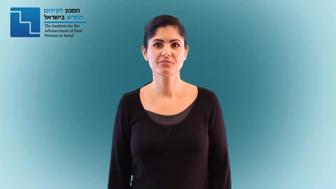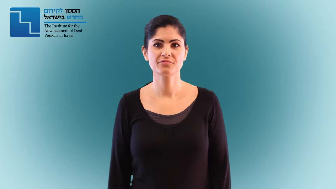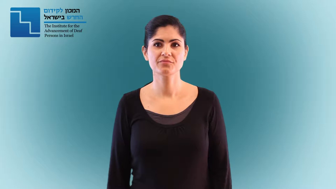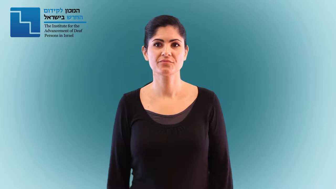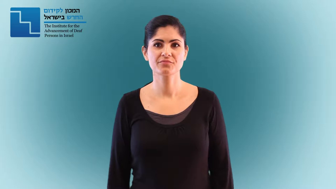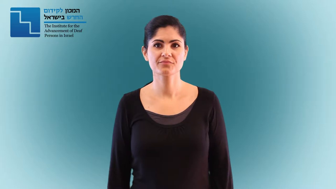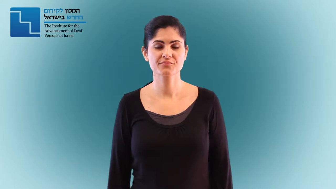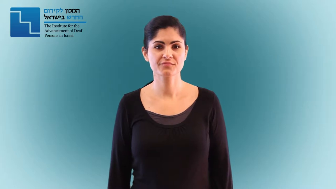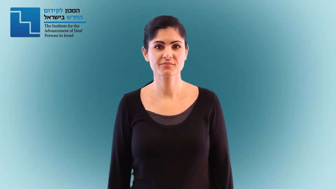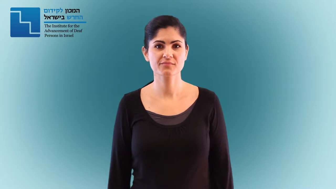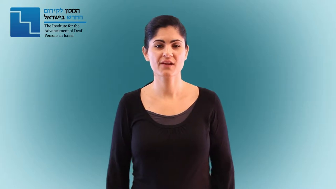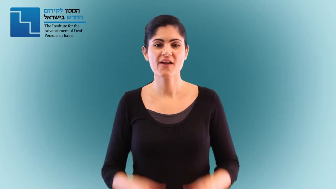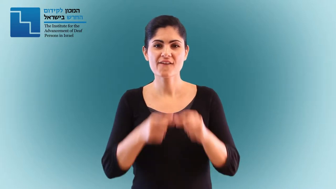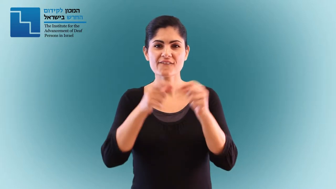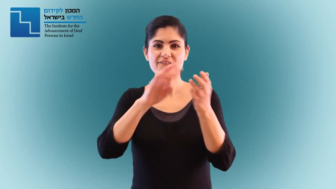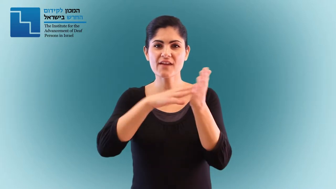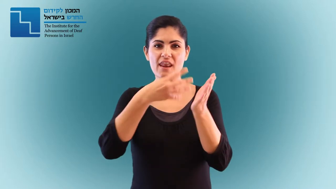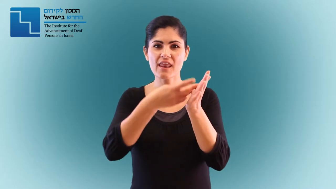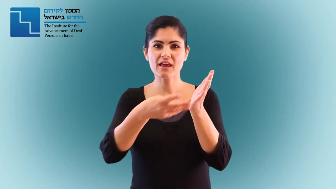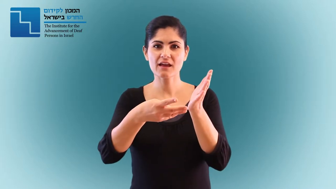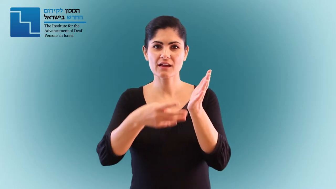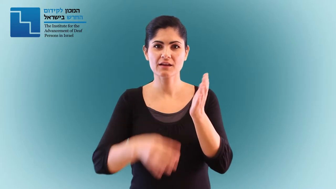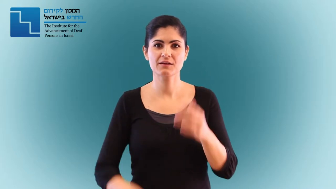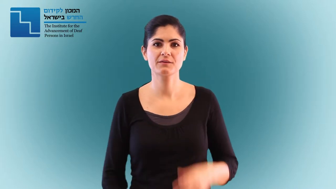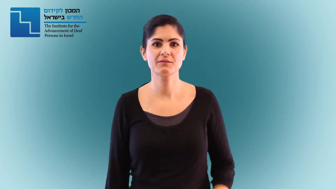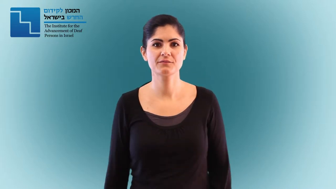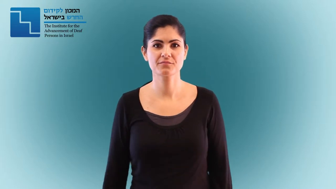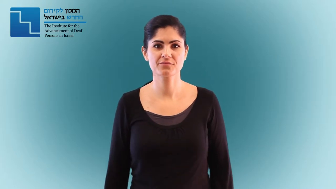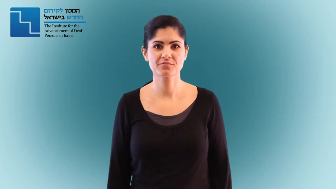ופל בלגי